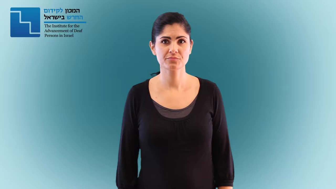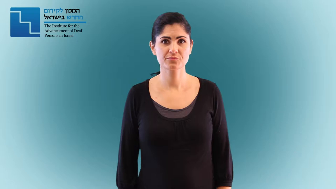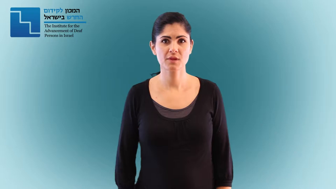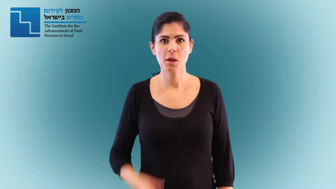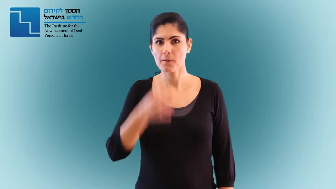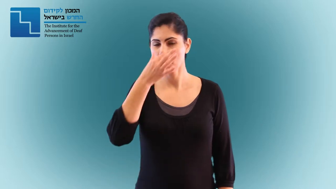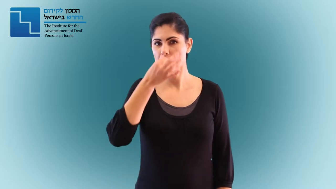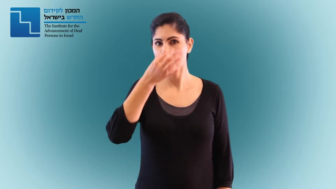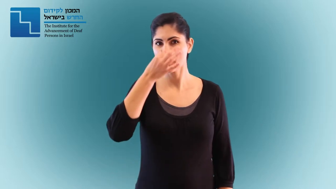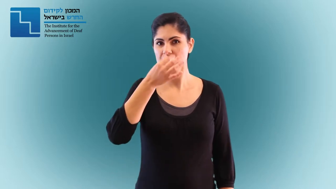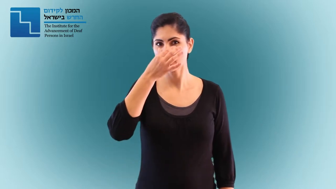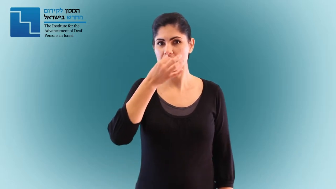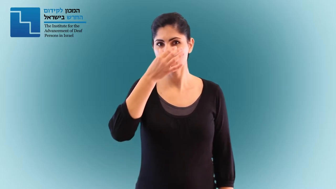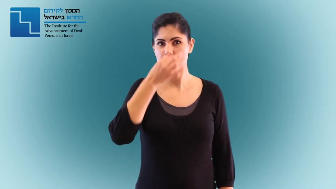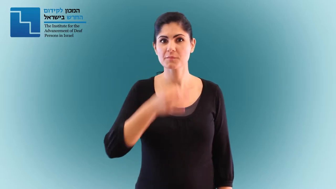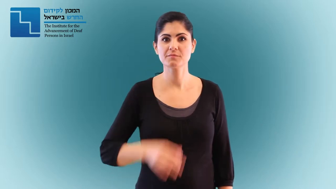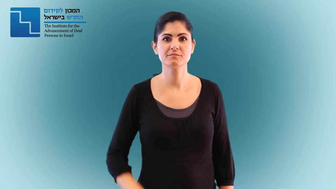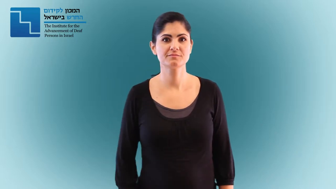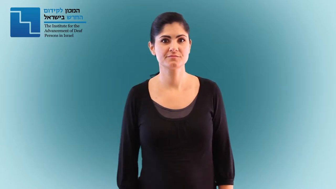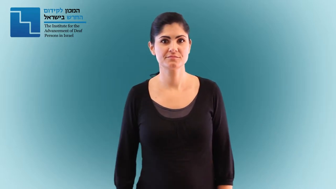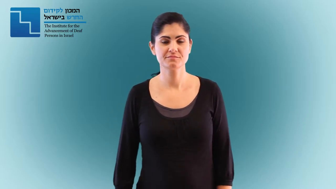ממחטה